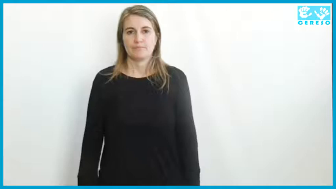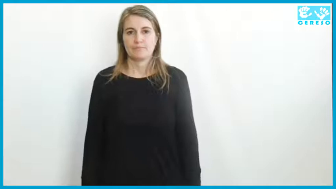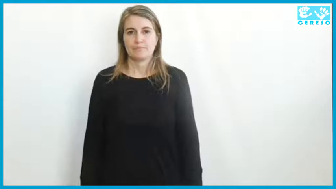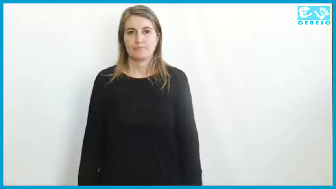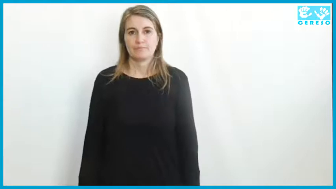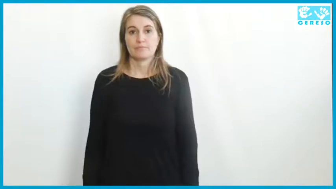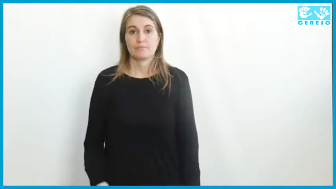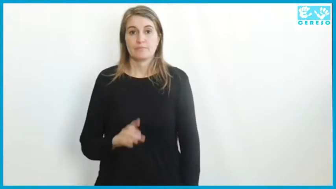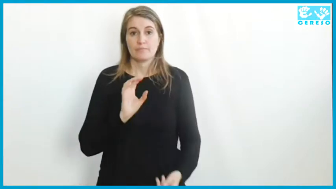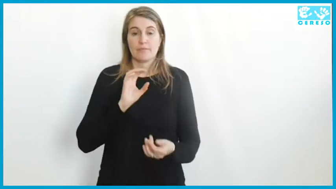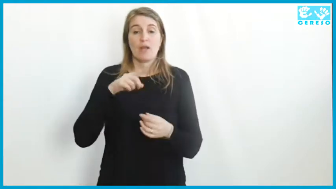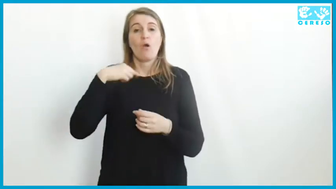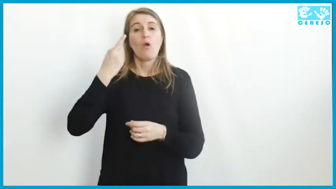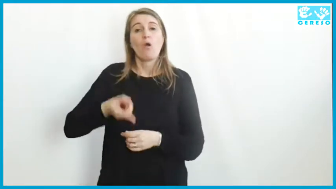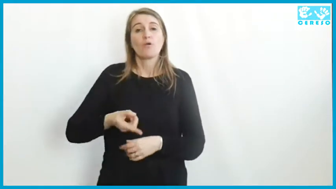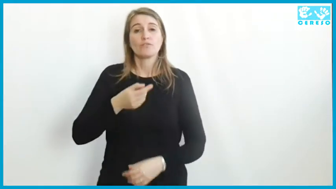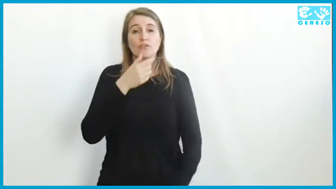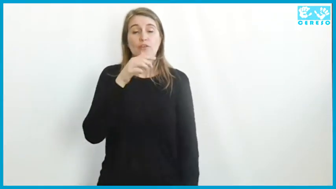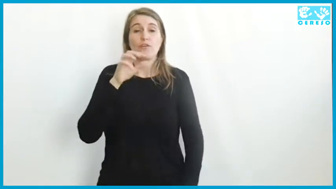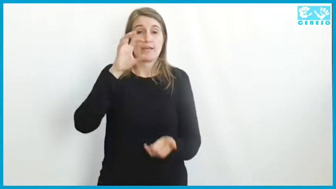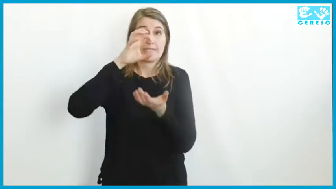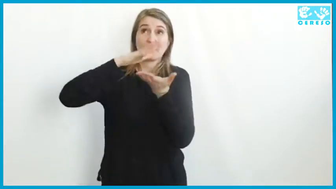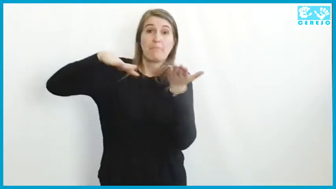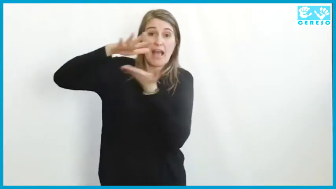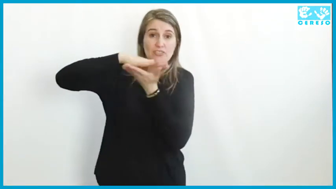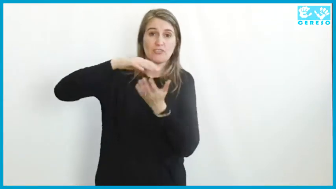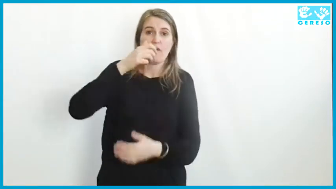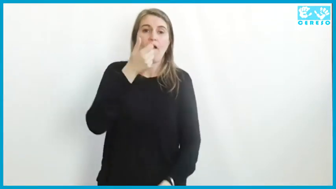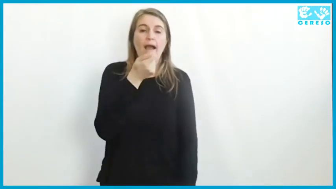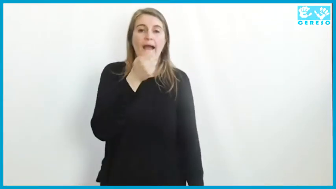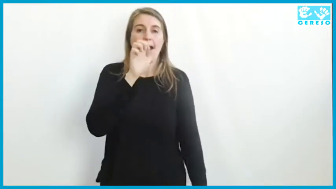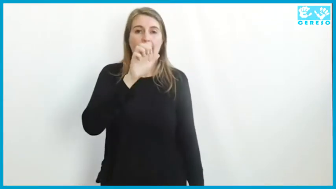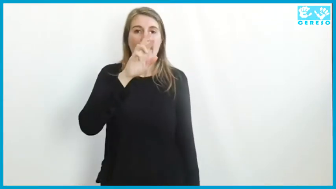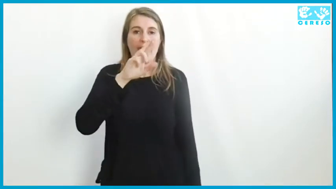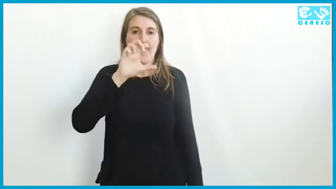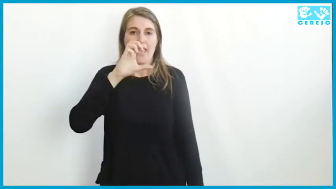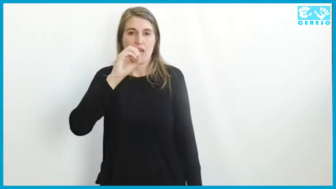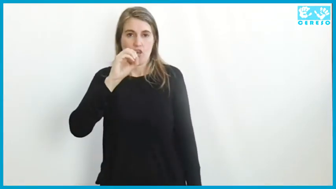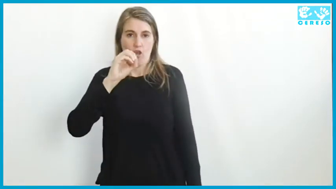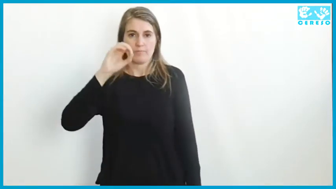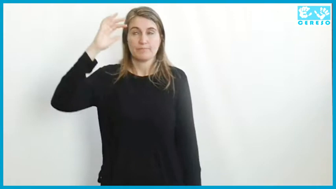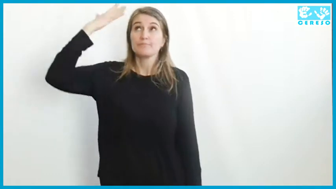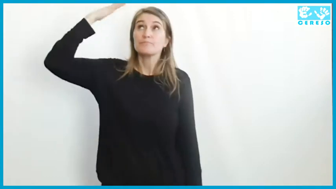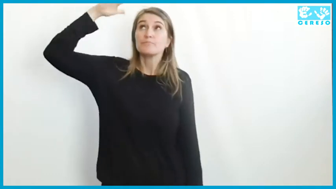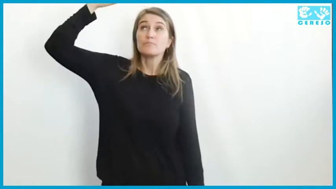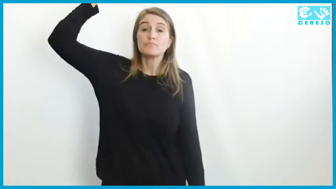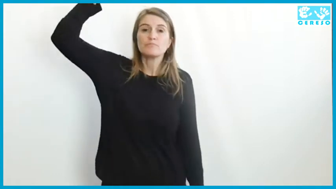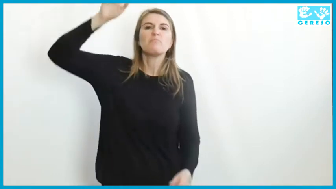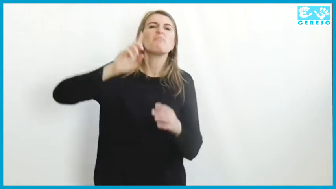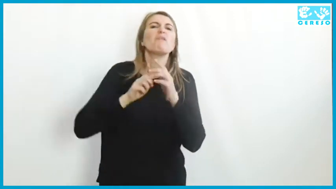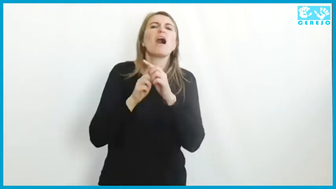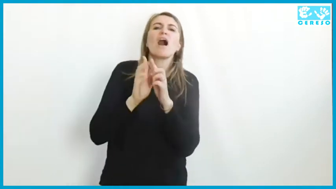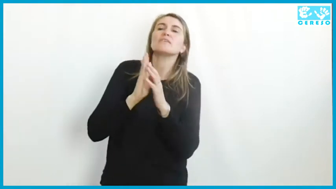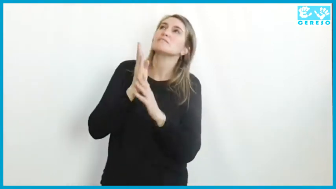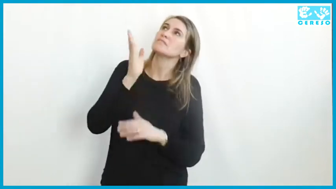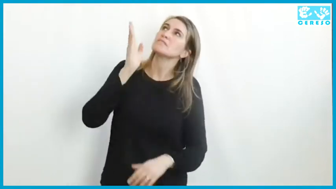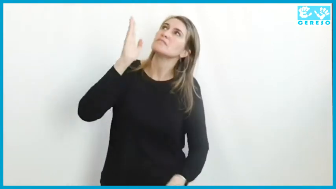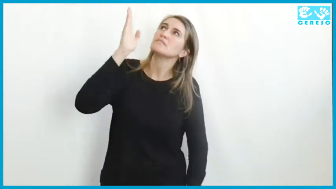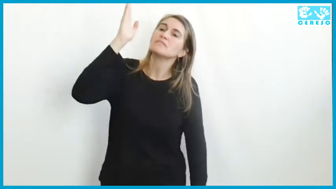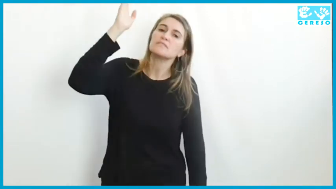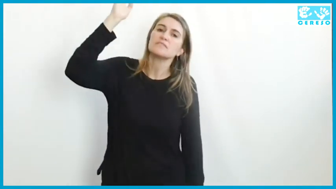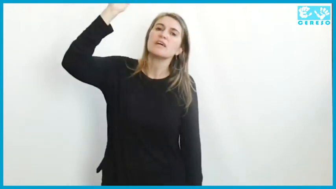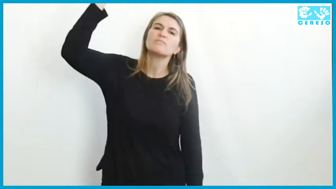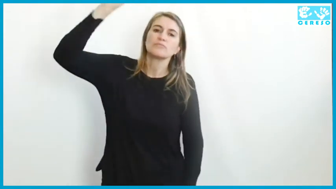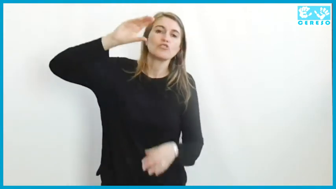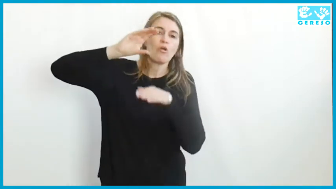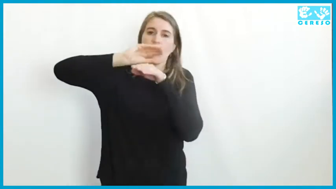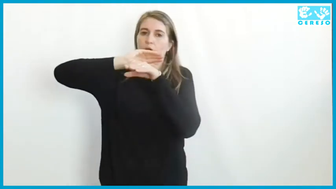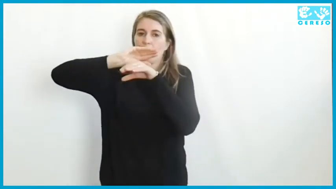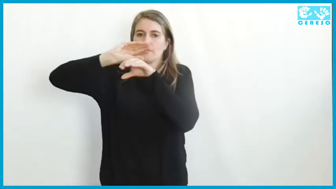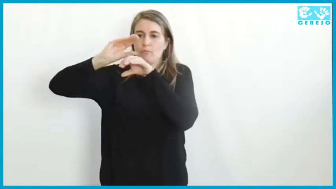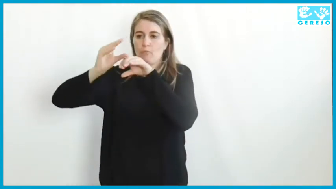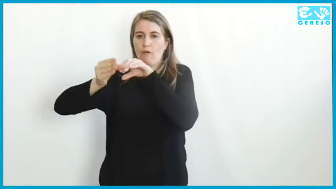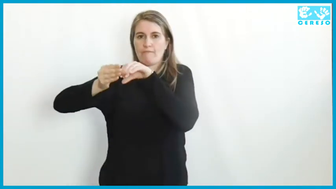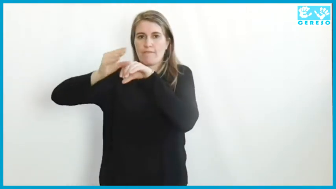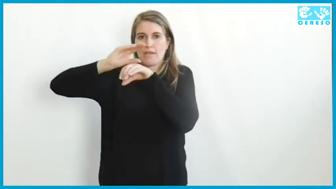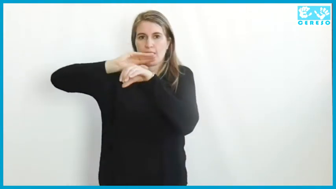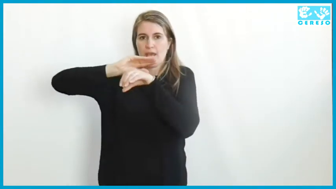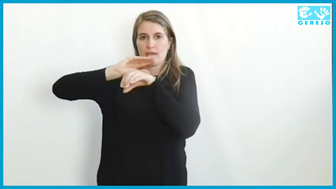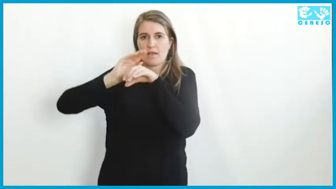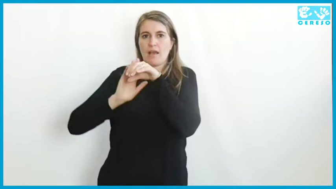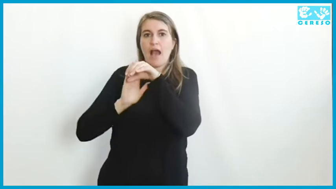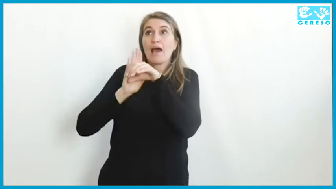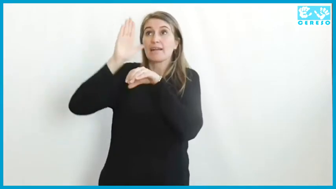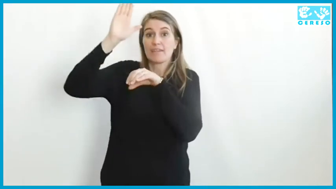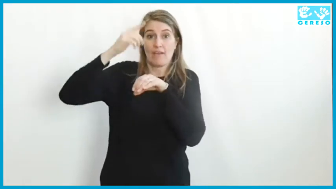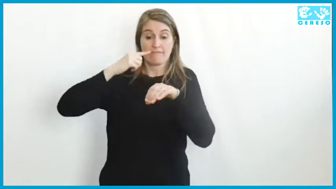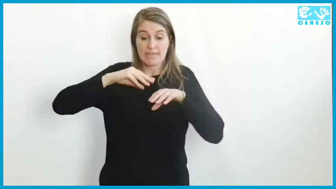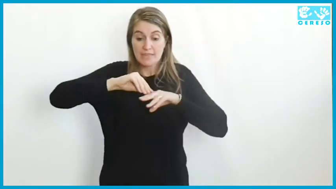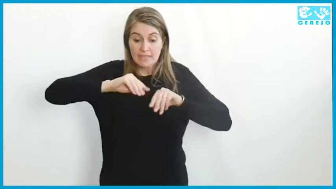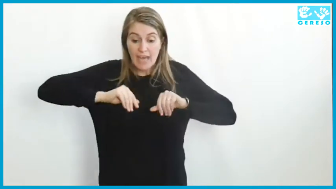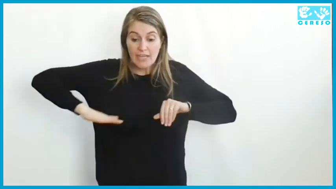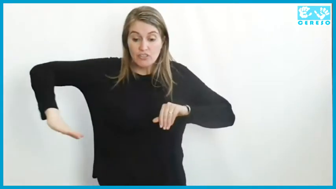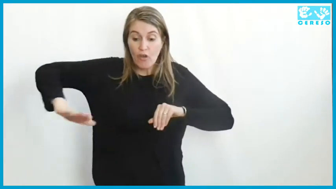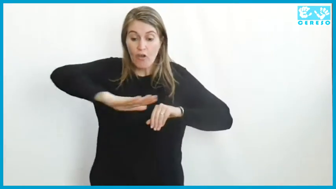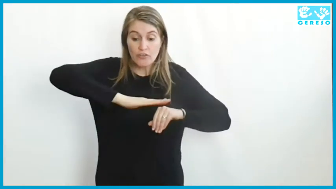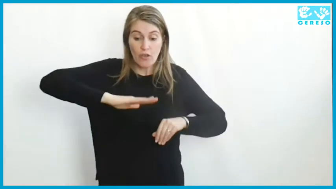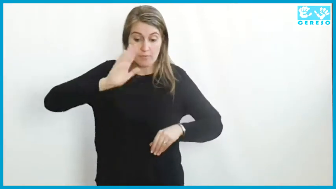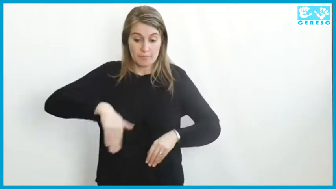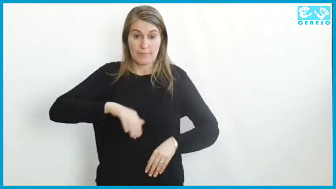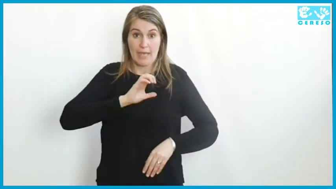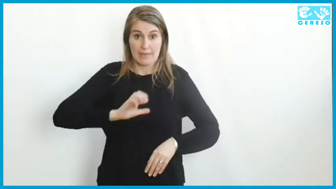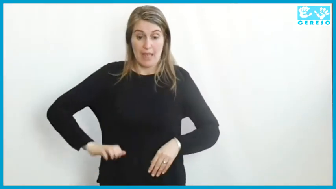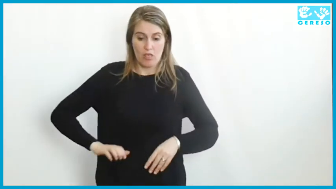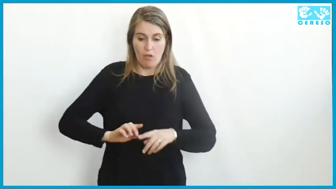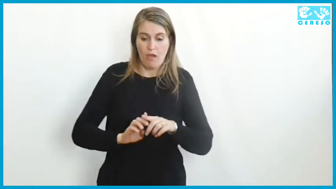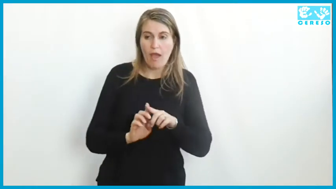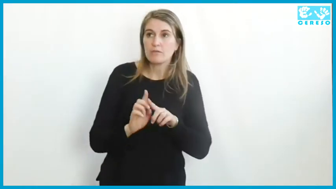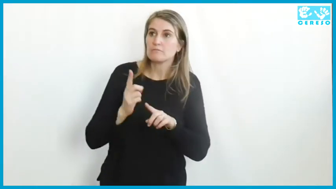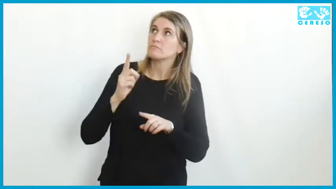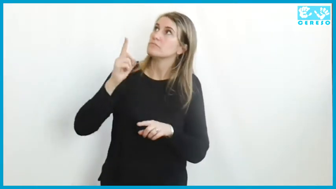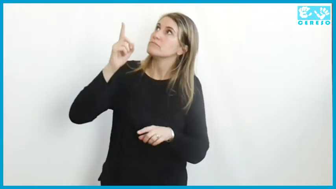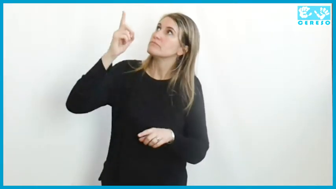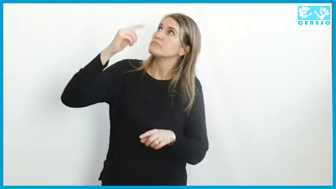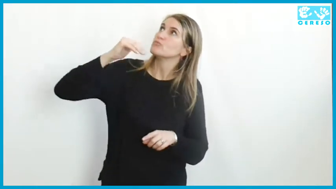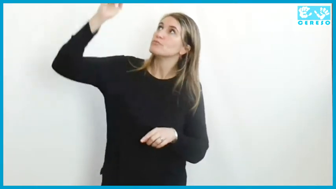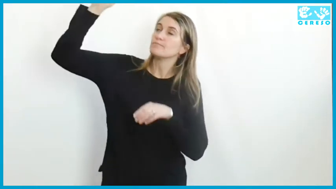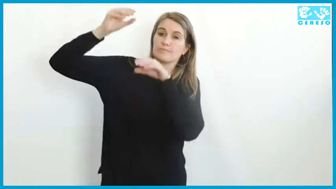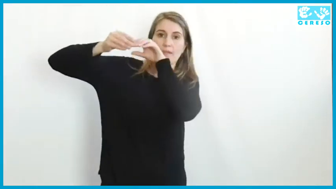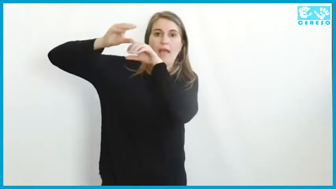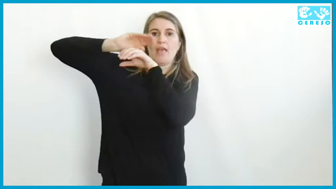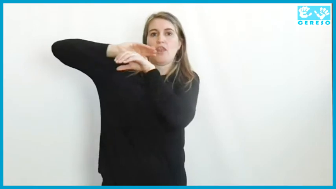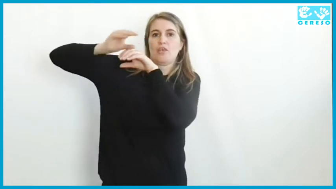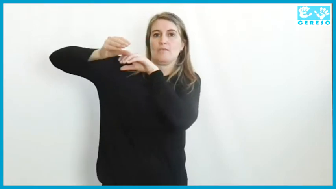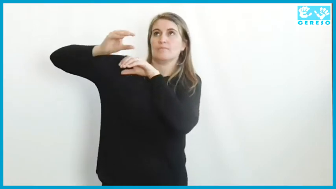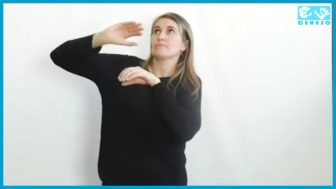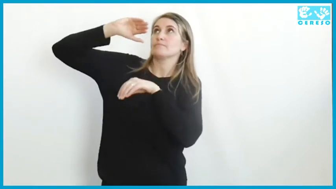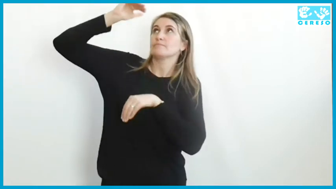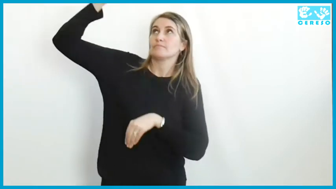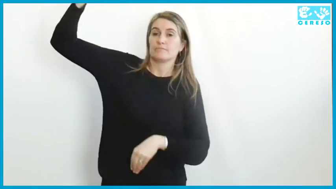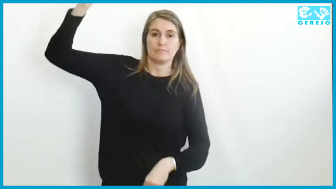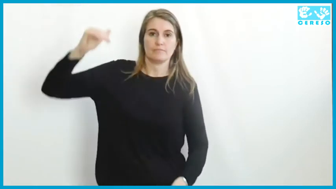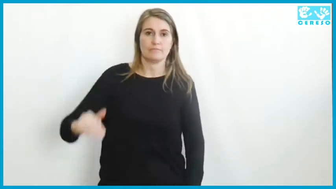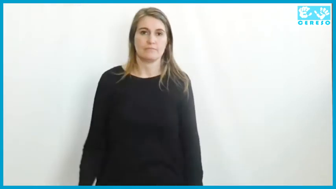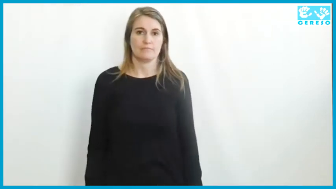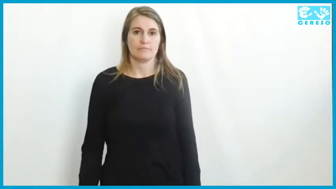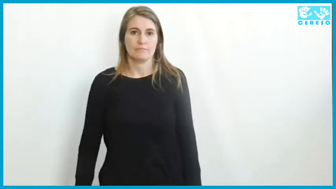ESPACIO AÉREO